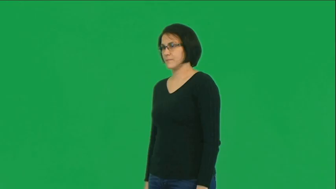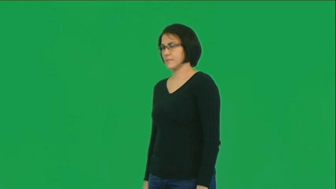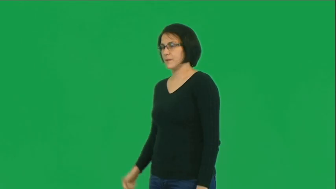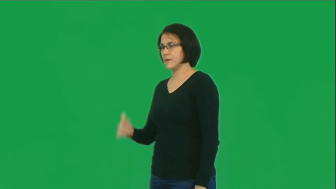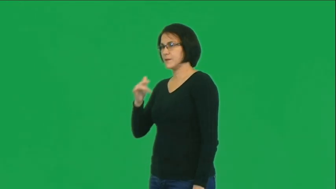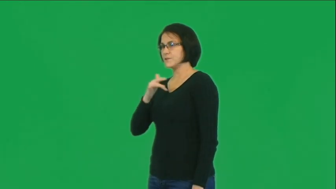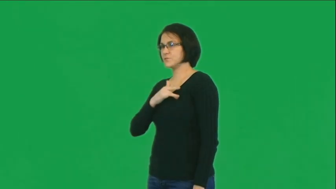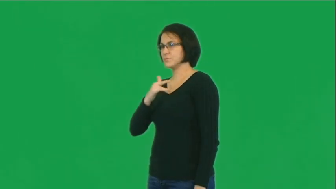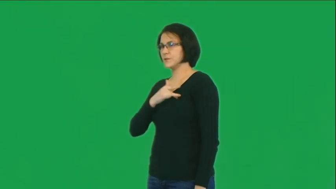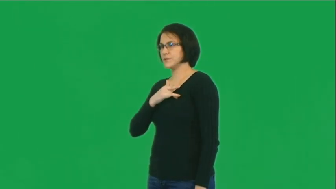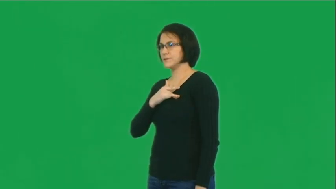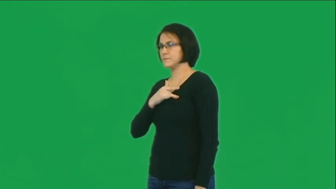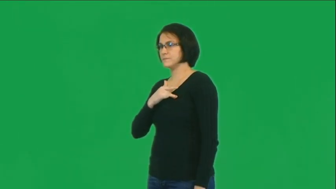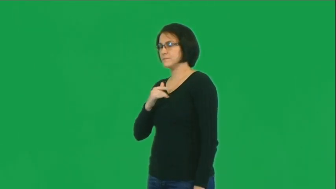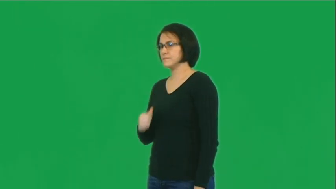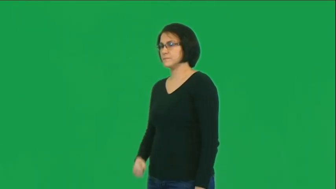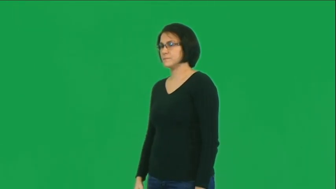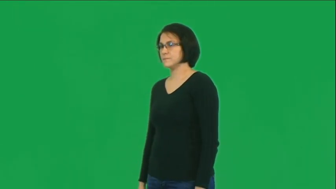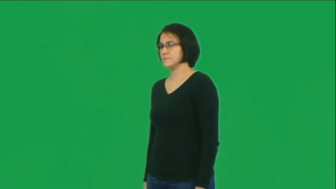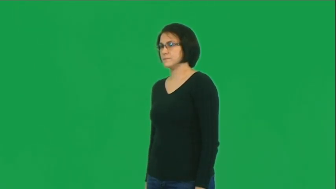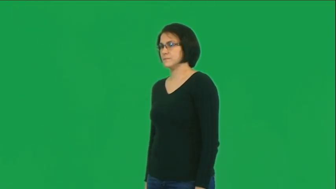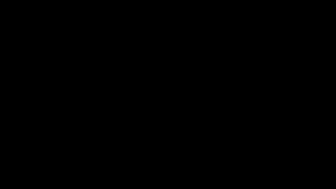sumienie